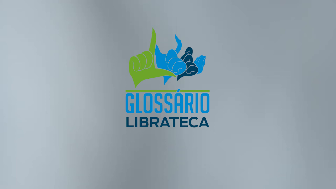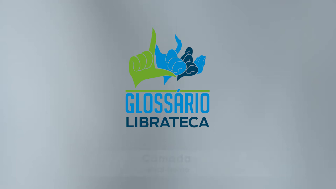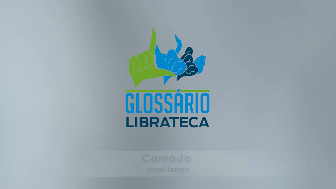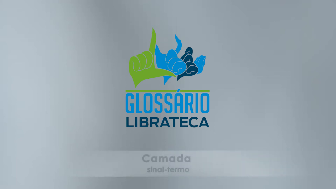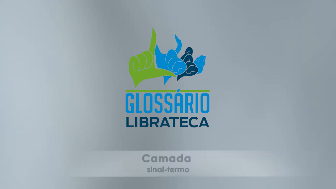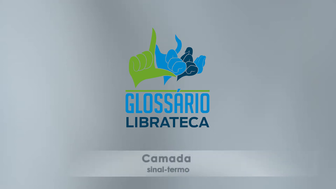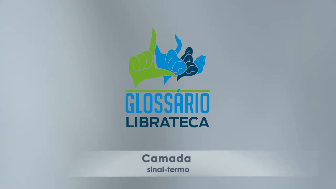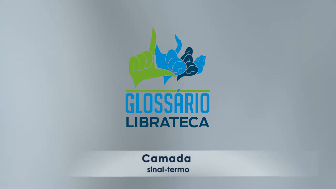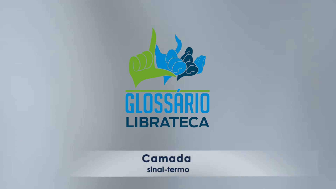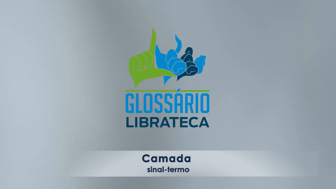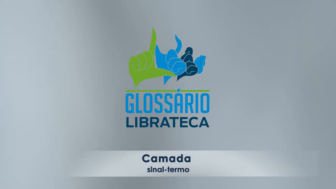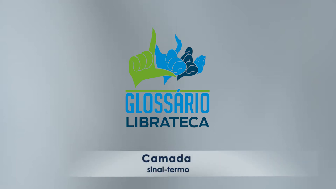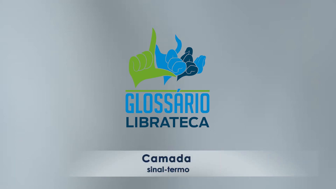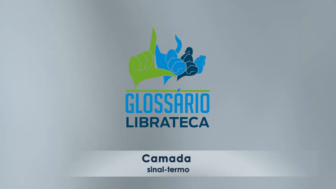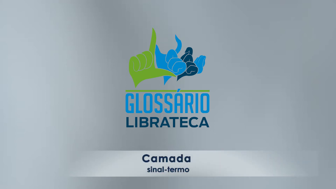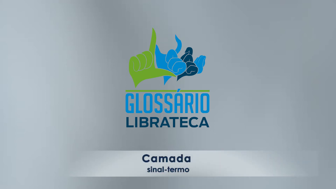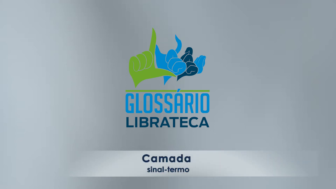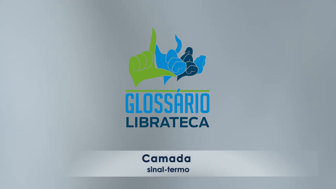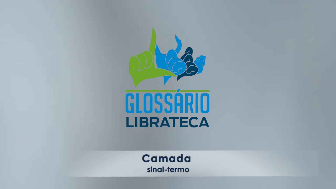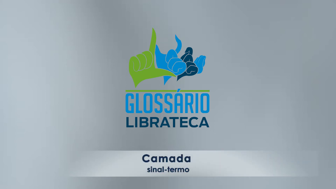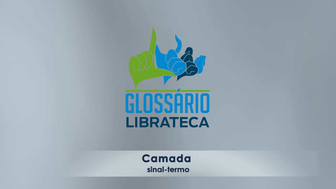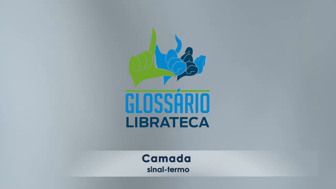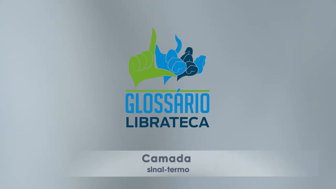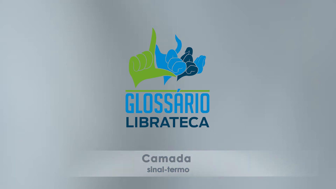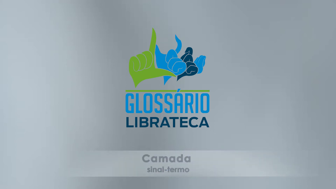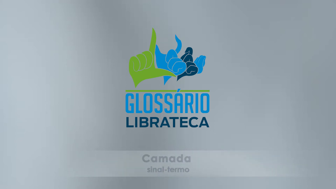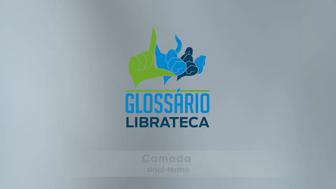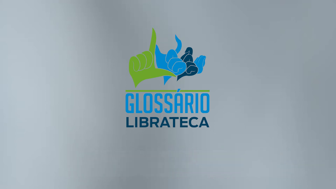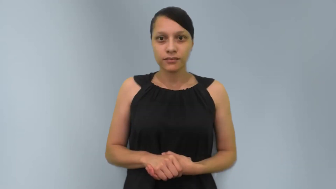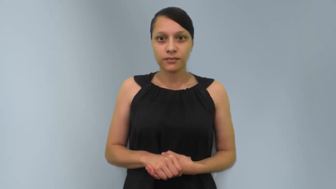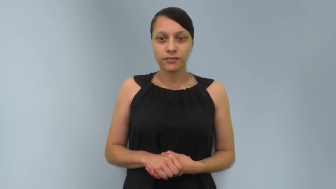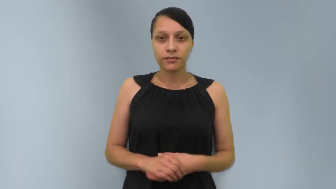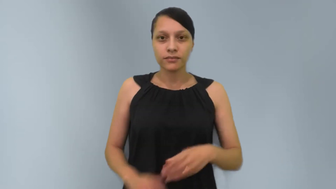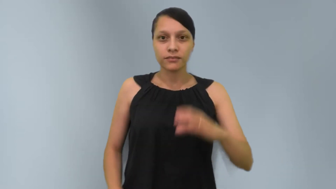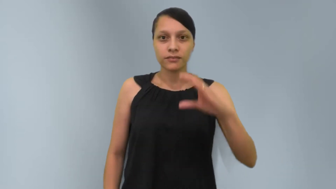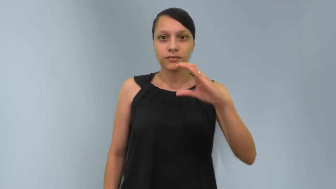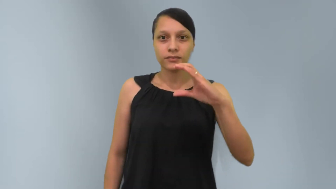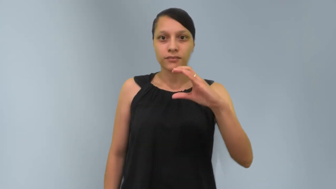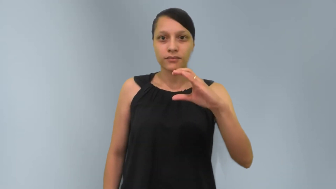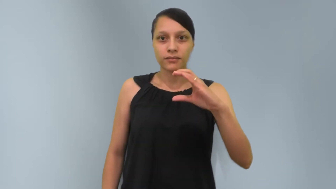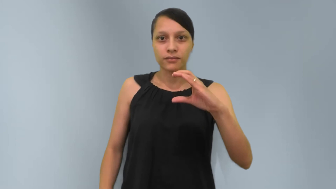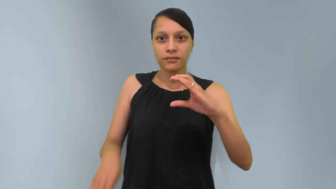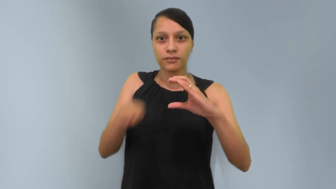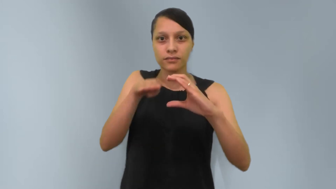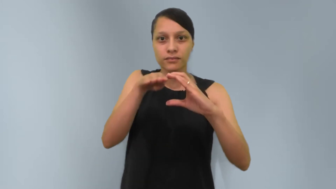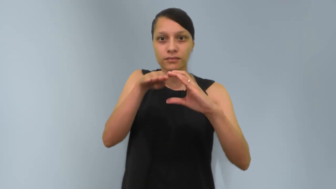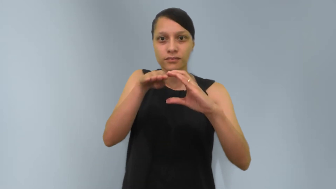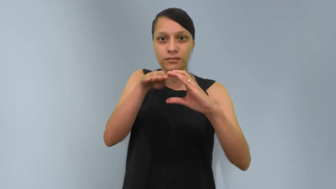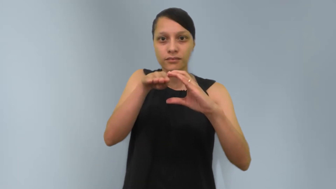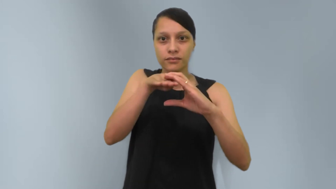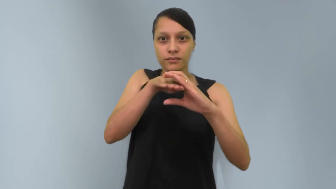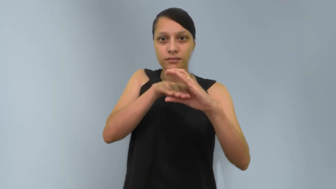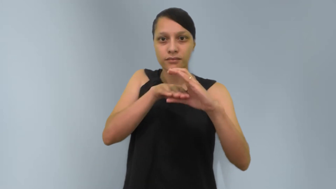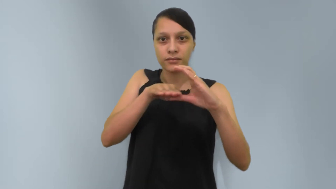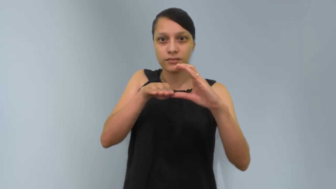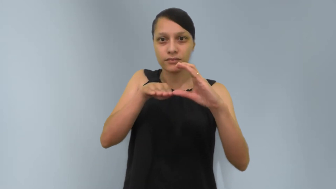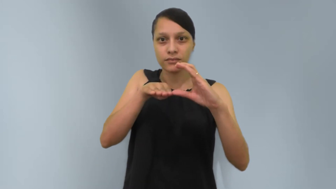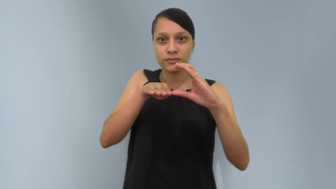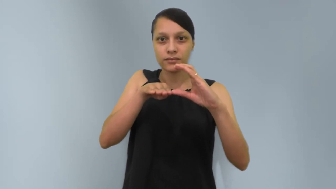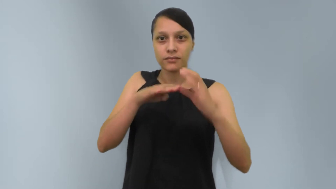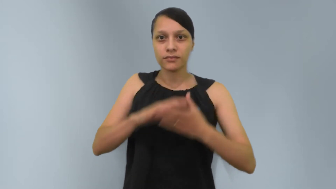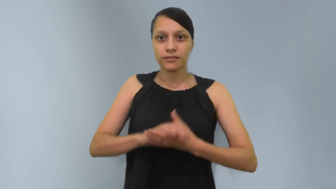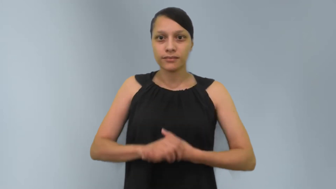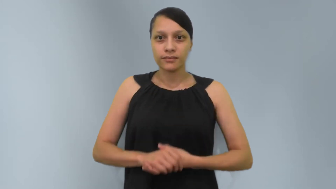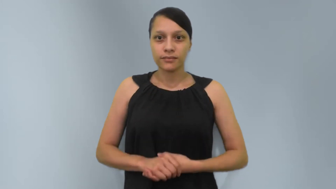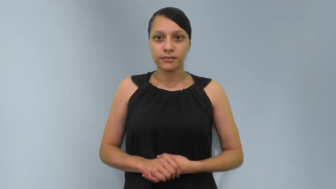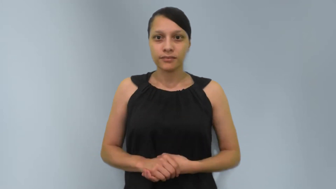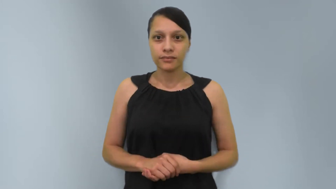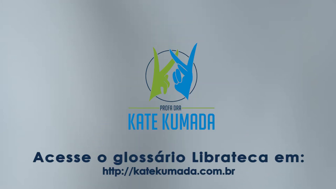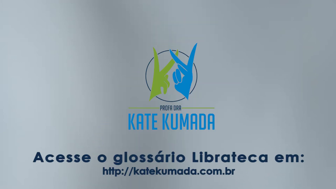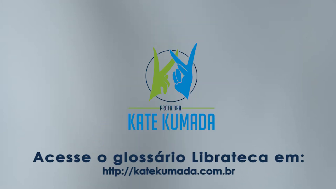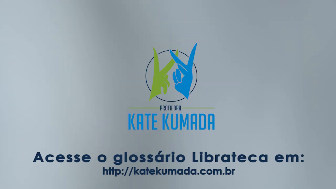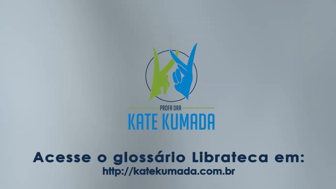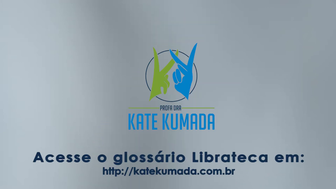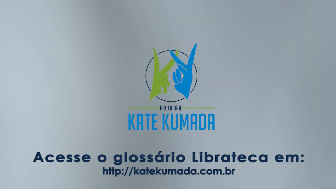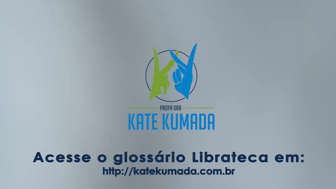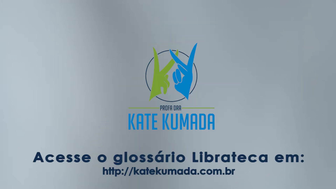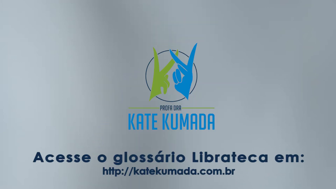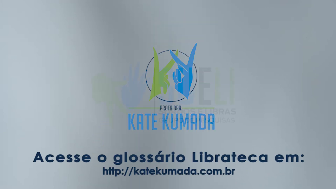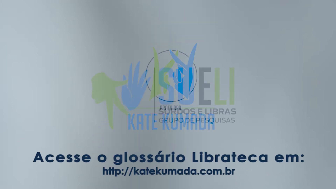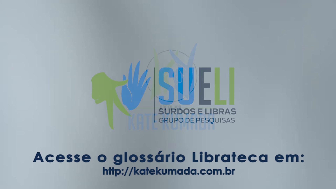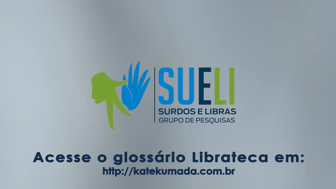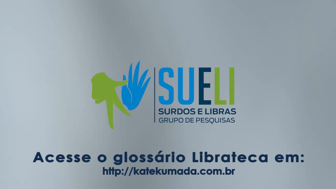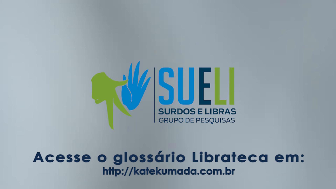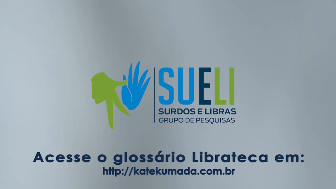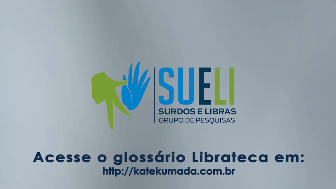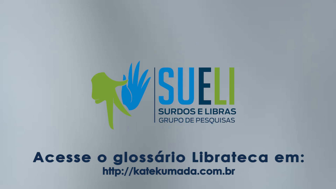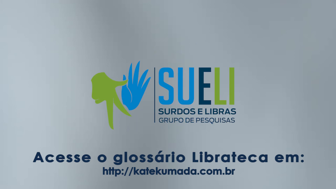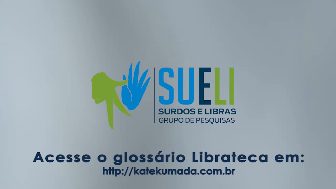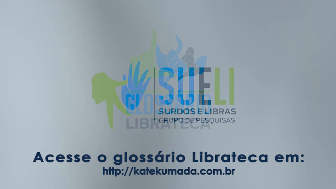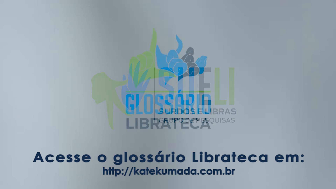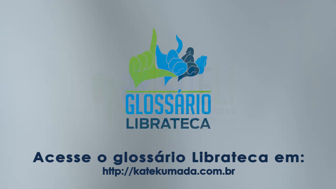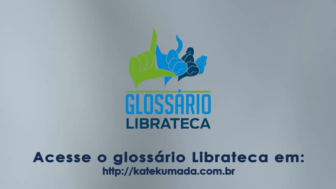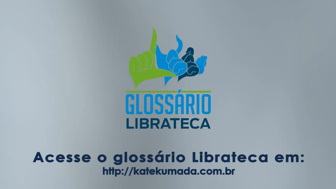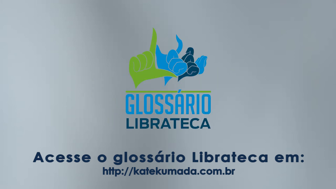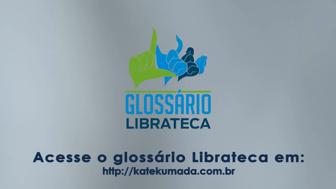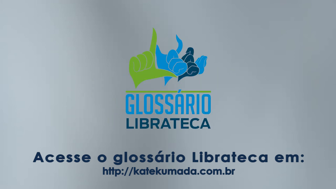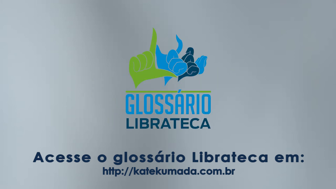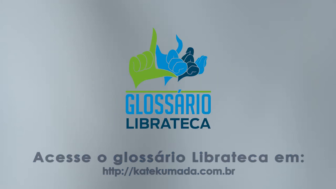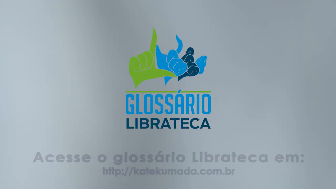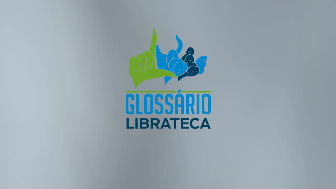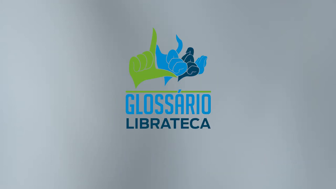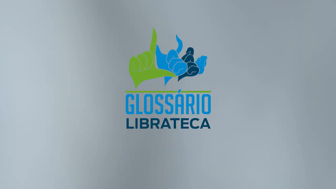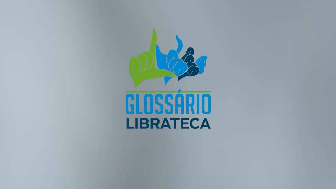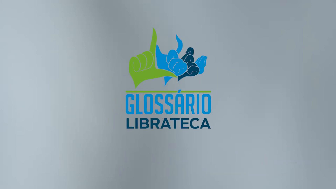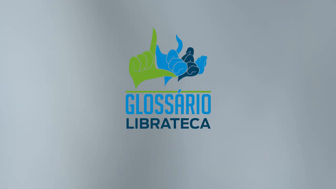Camada